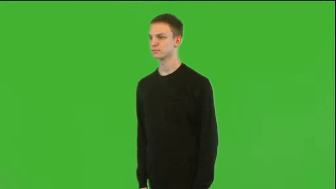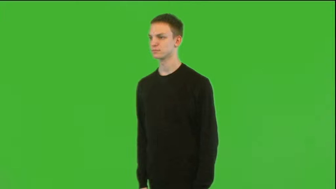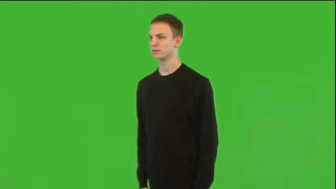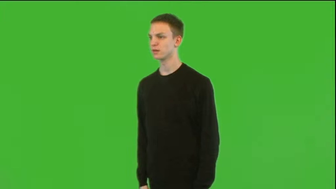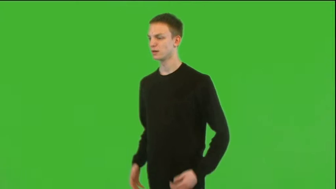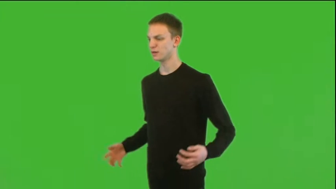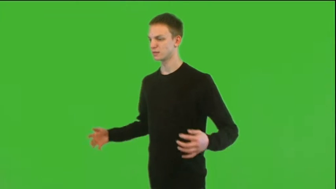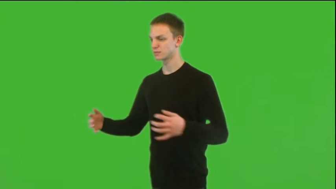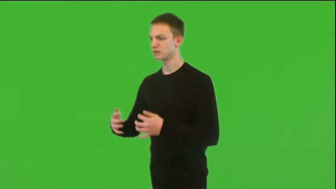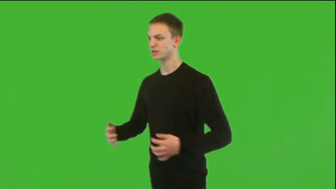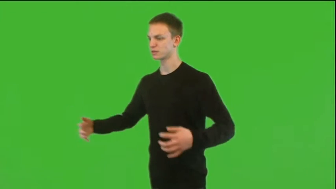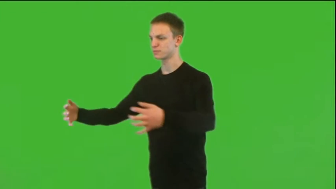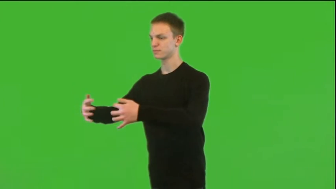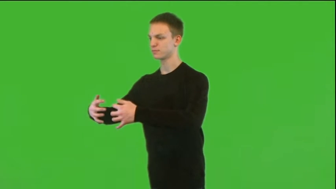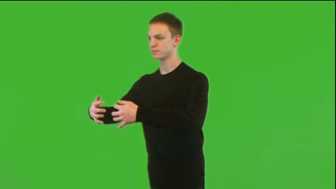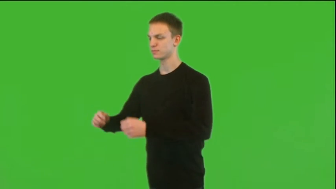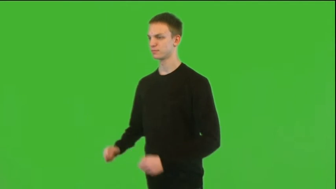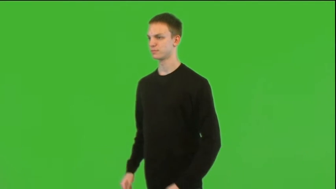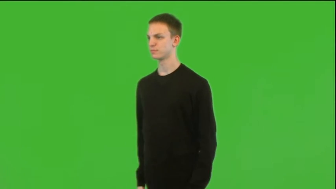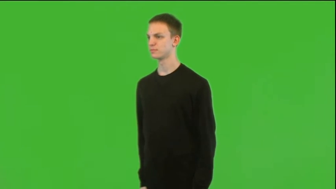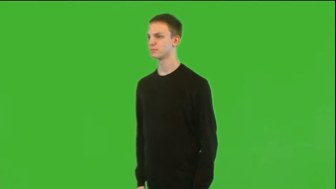zbierać